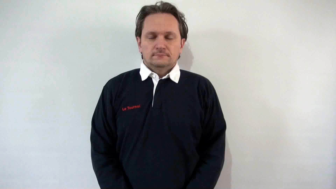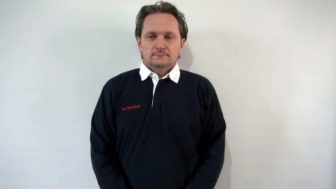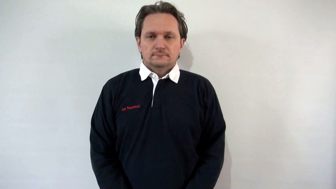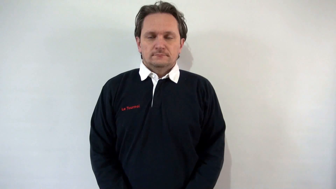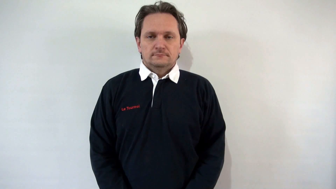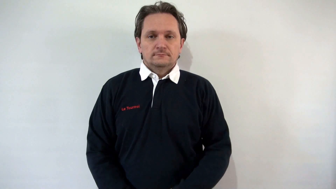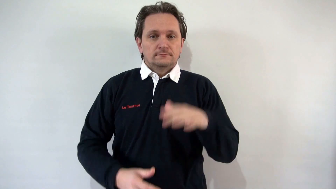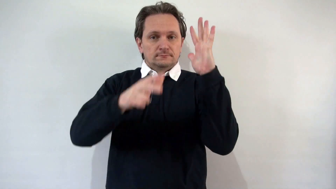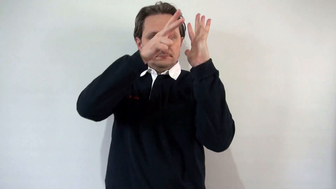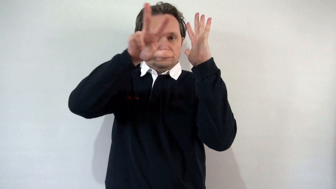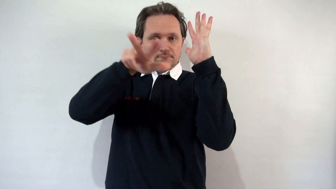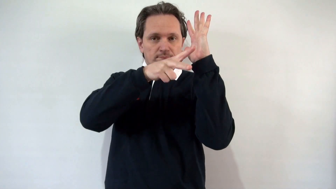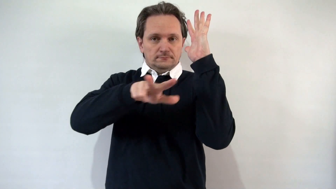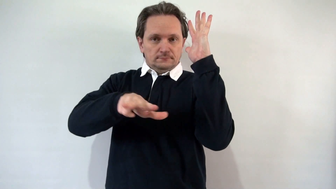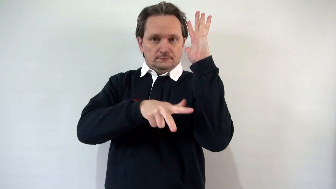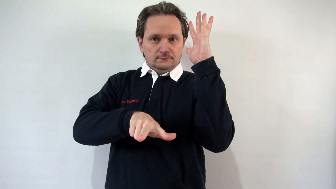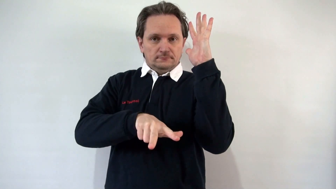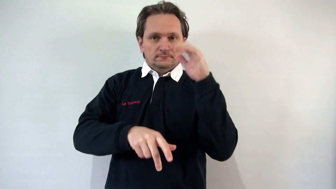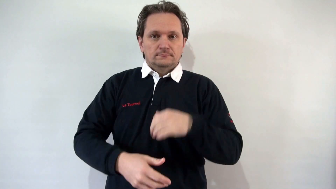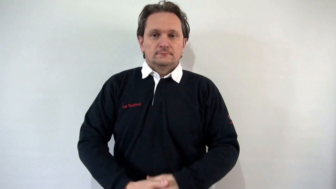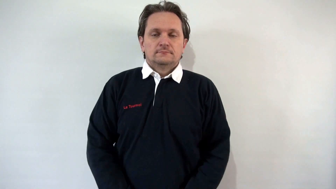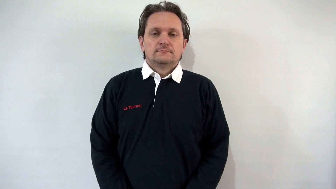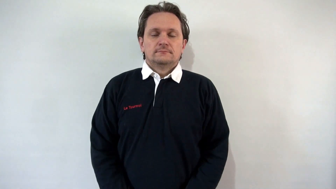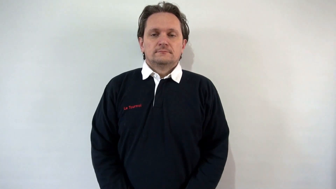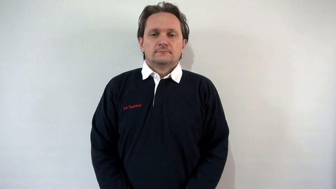Automne